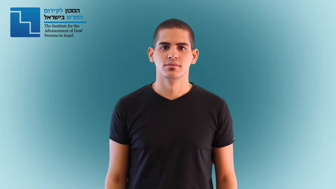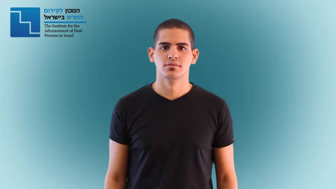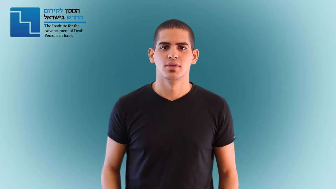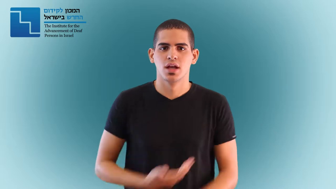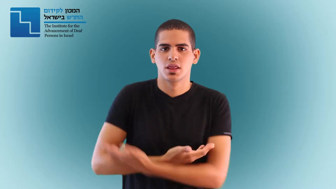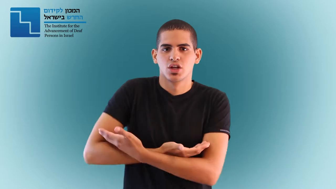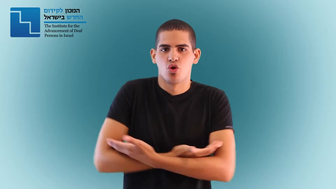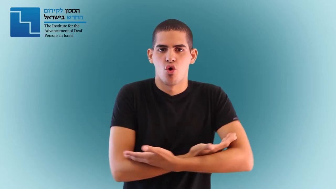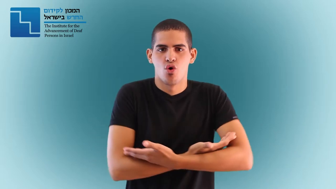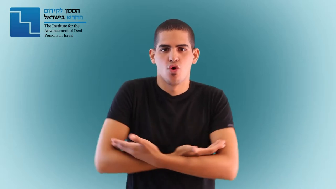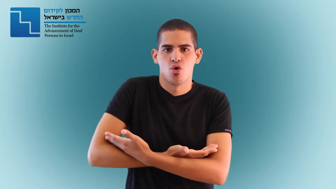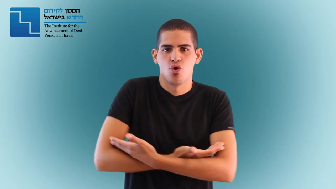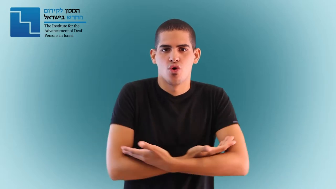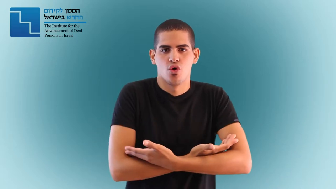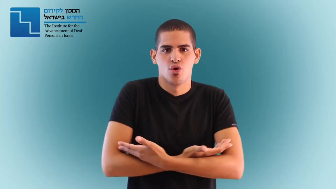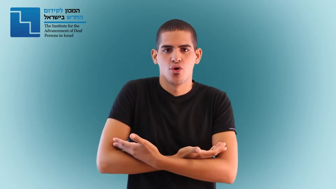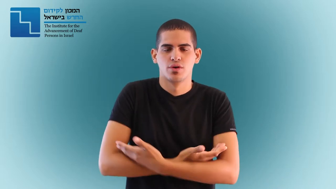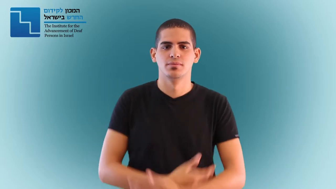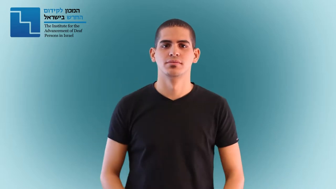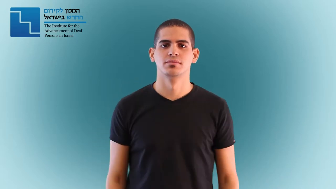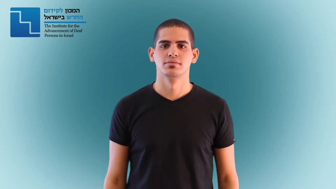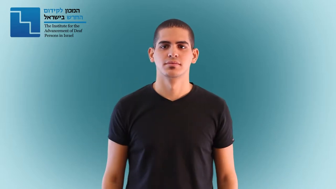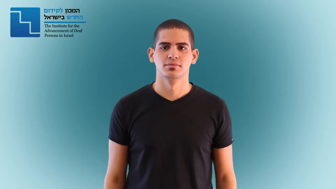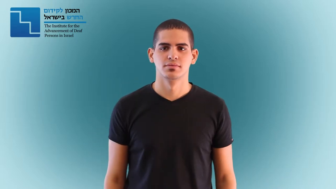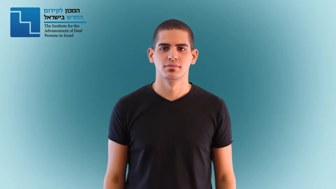תינוק